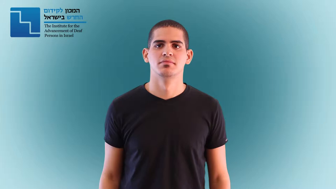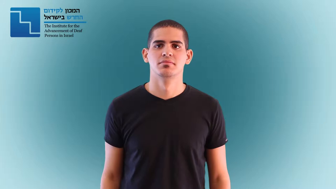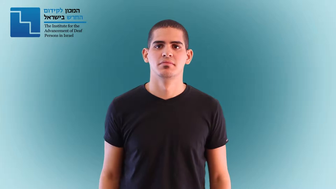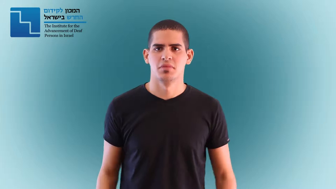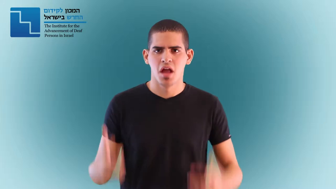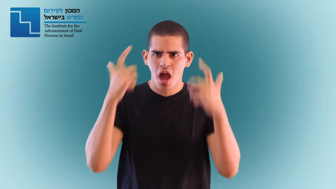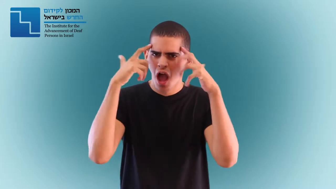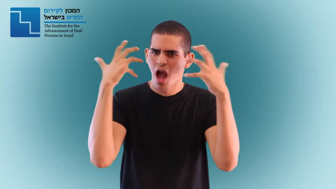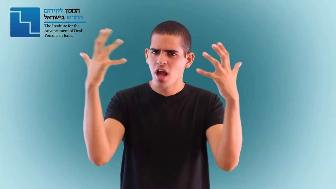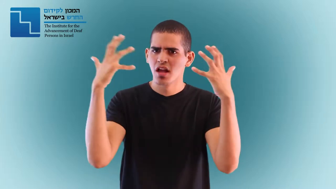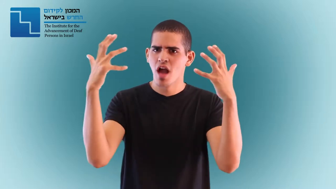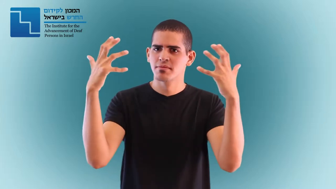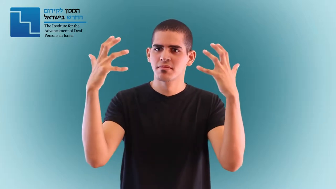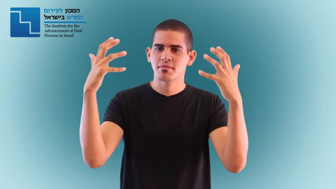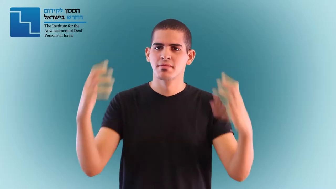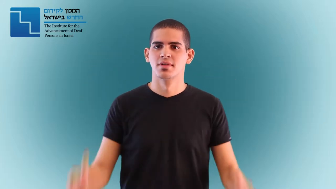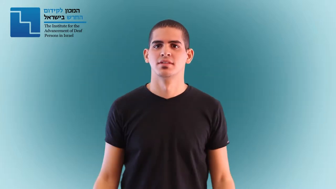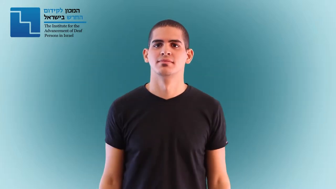גאון